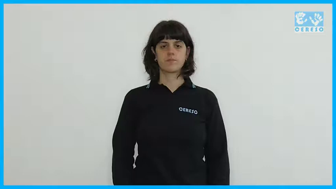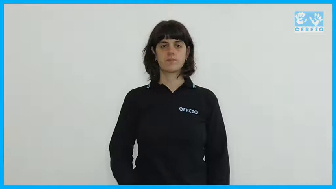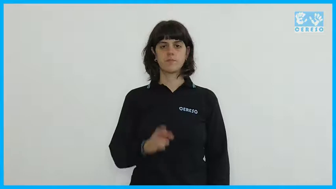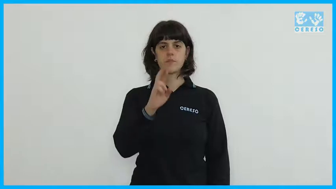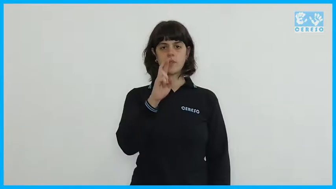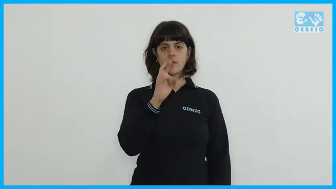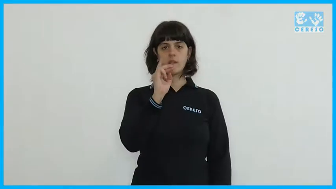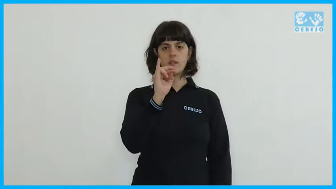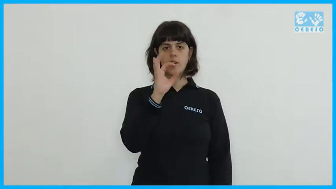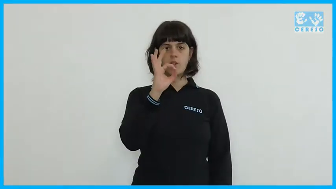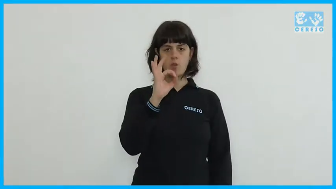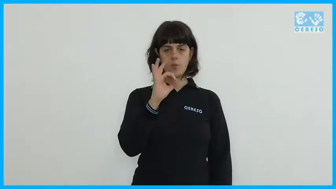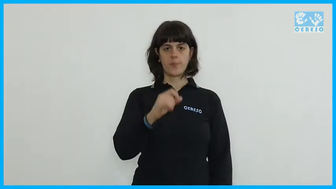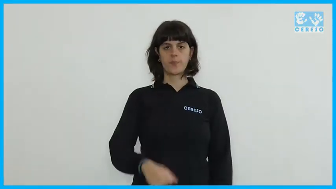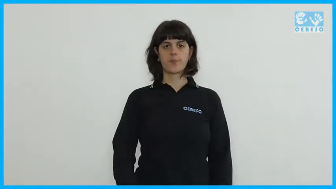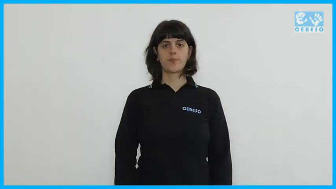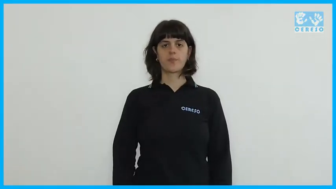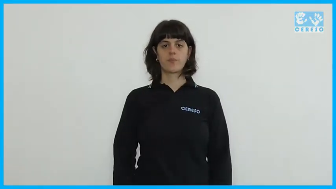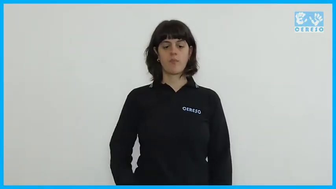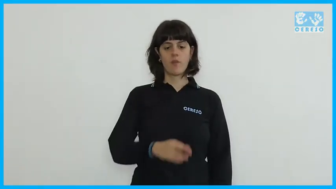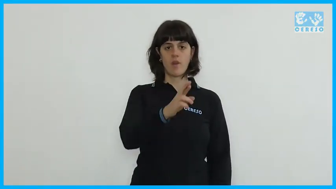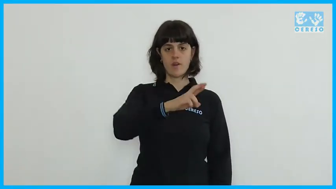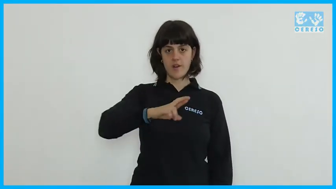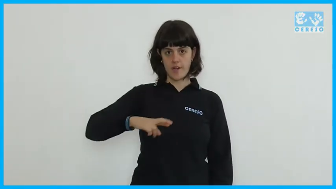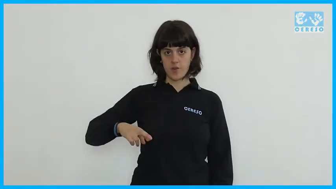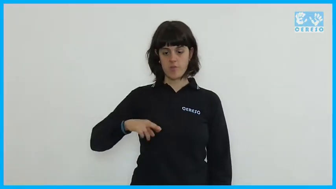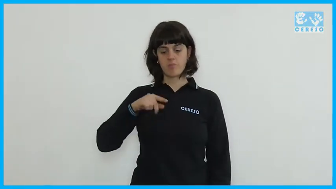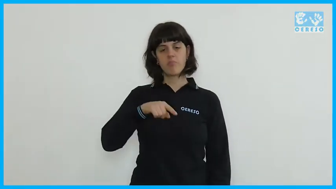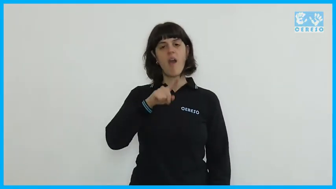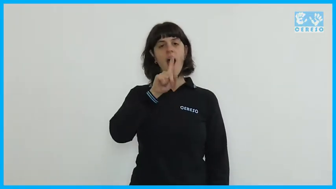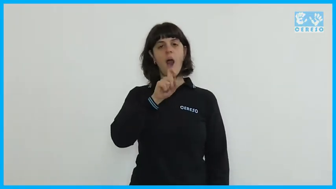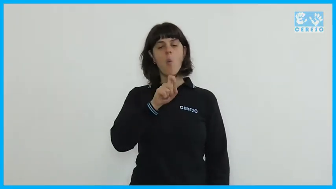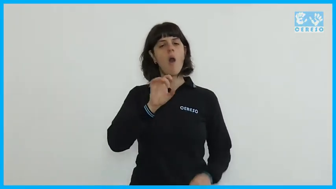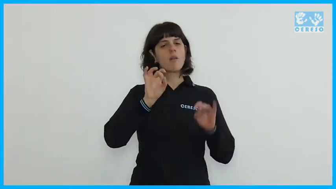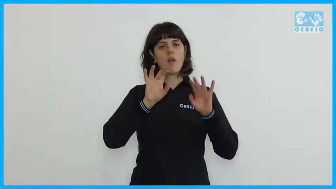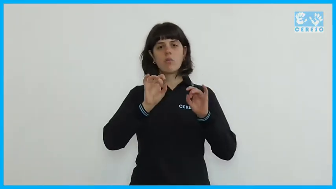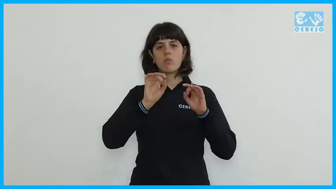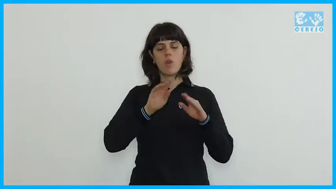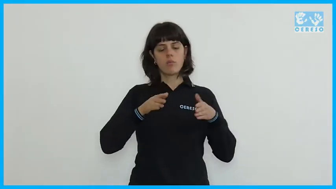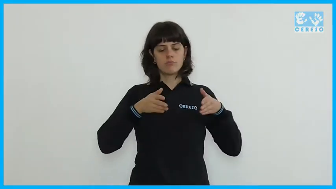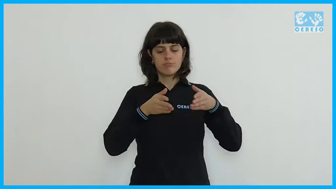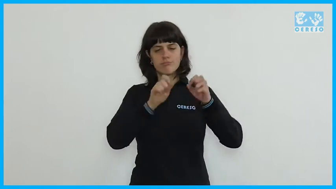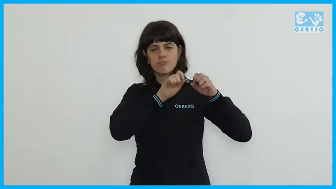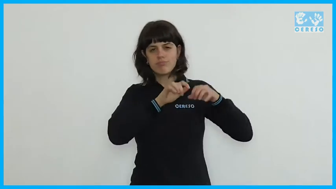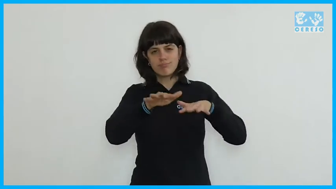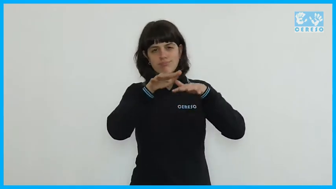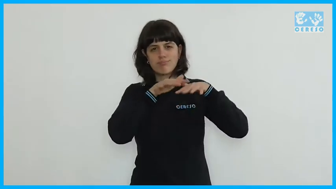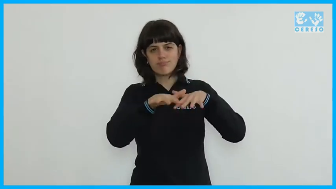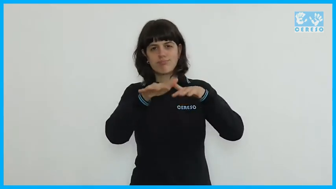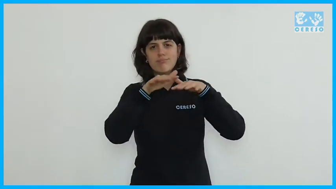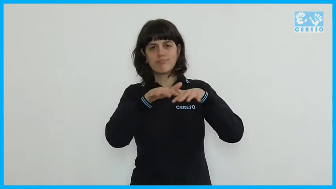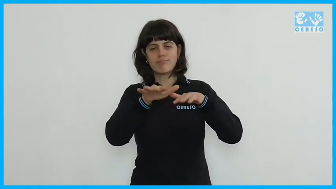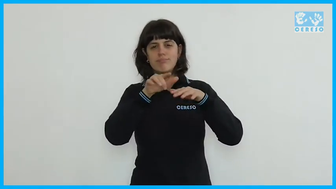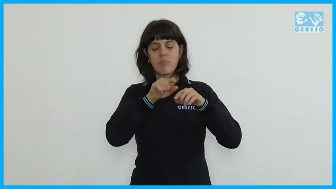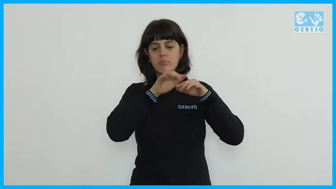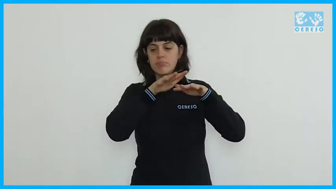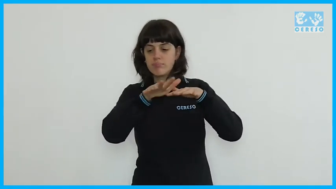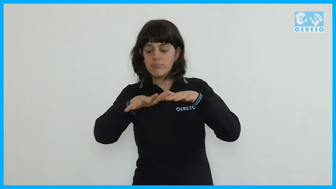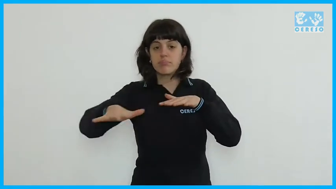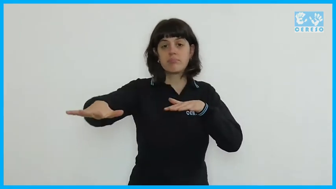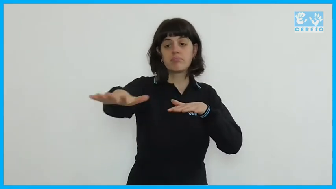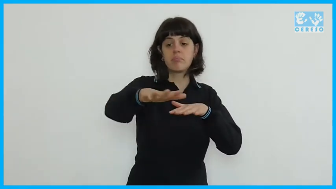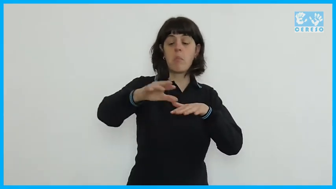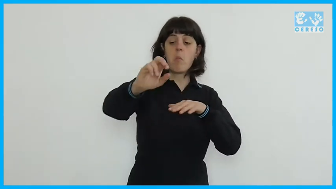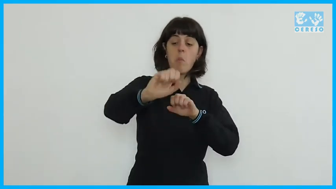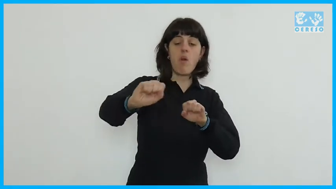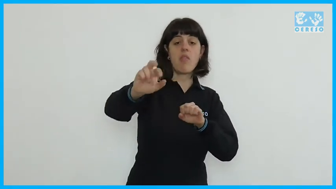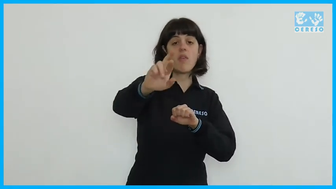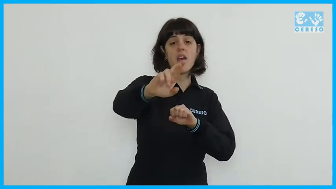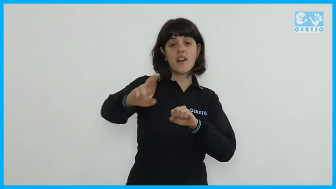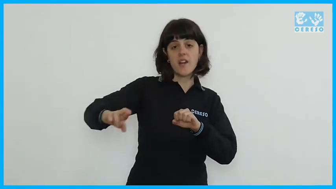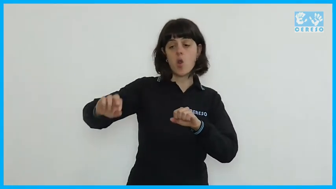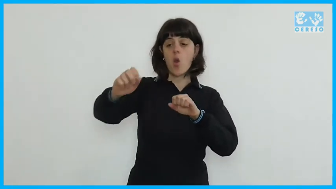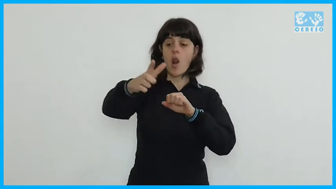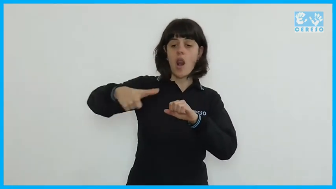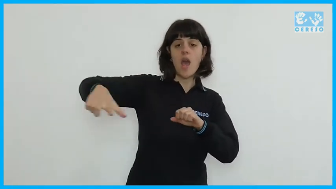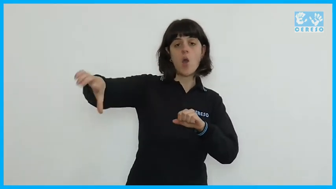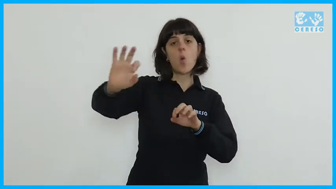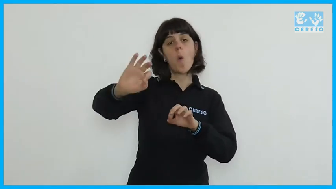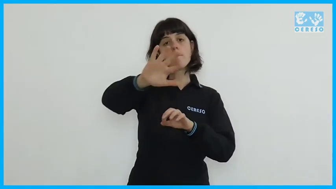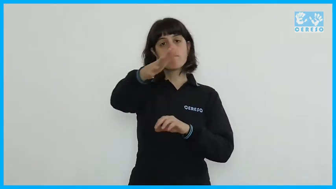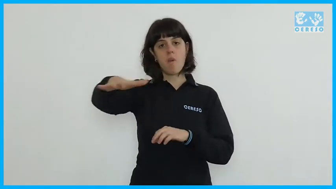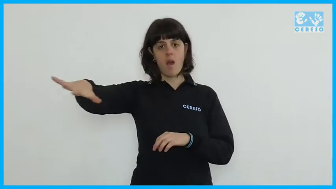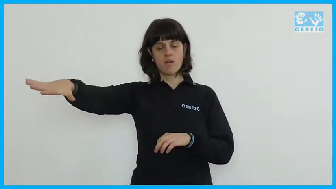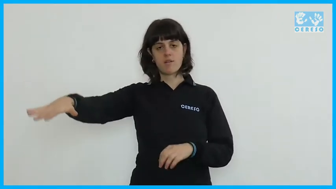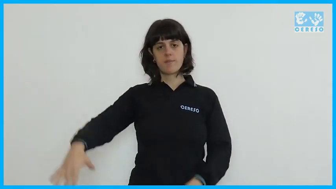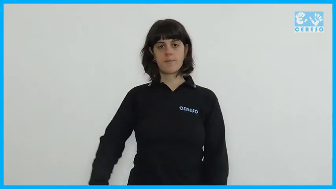RIO